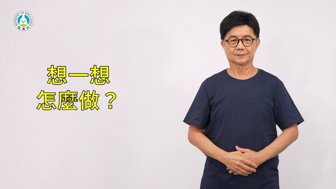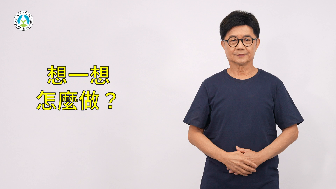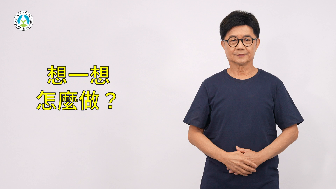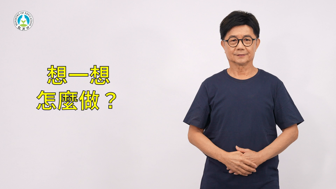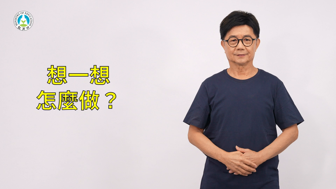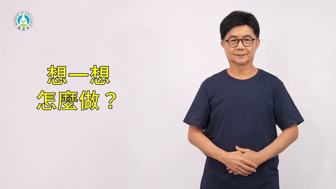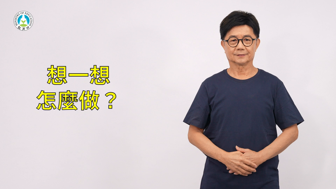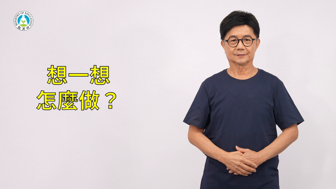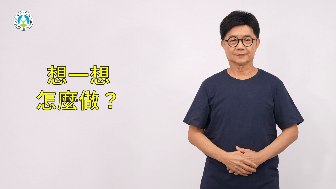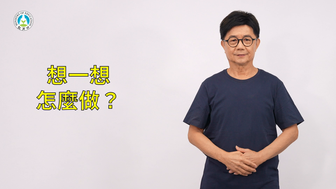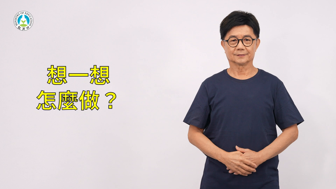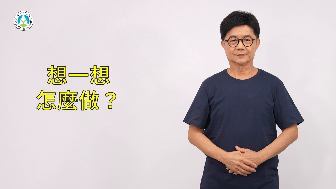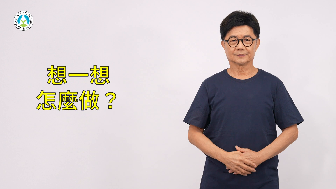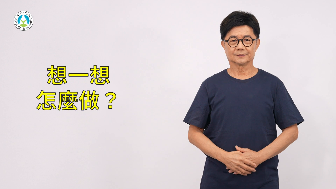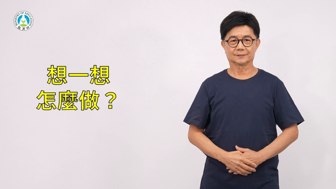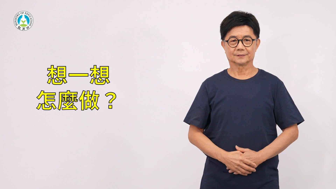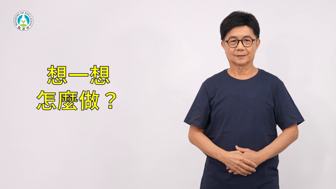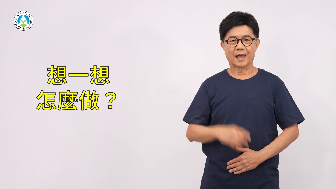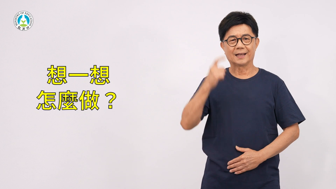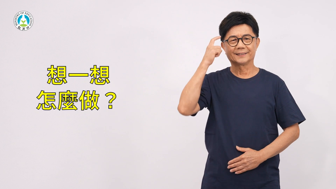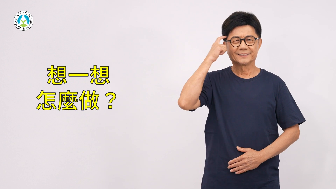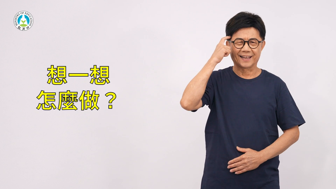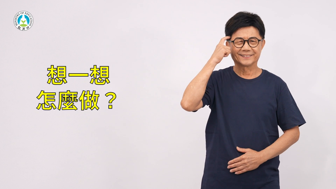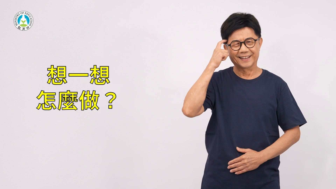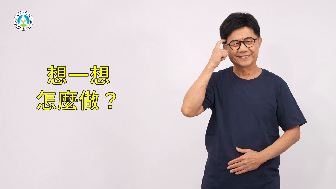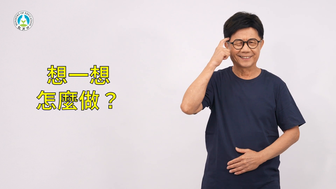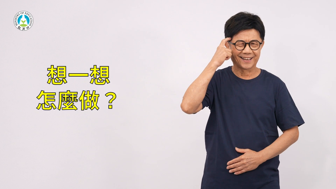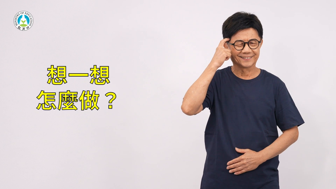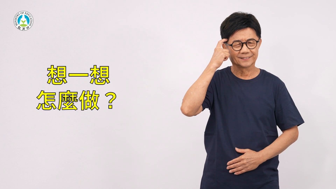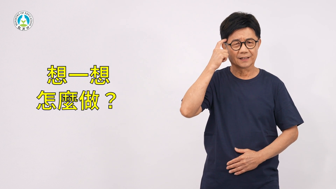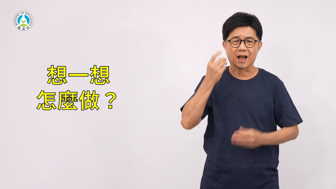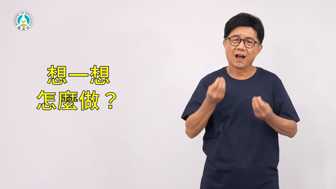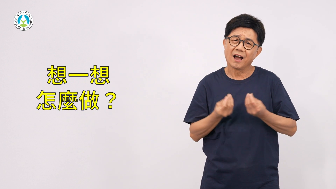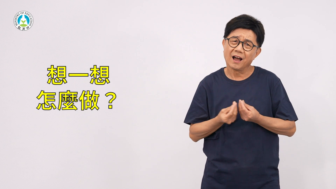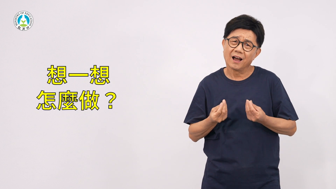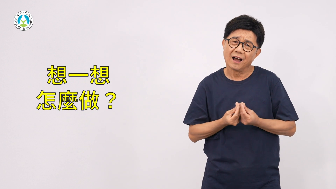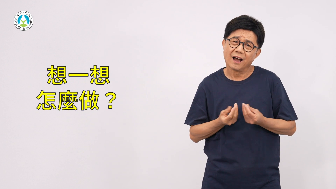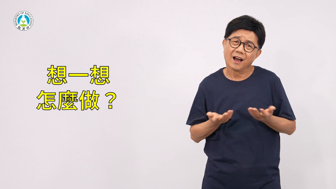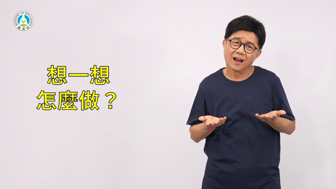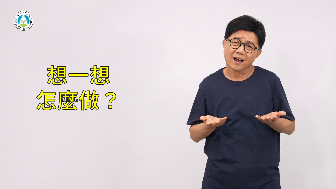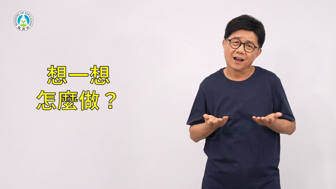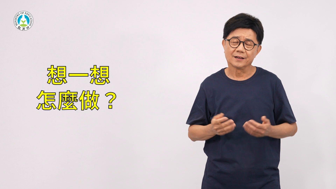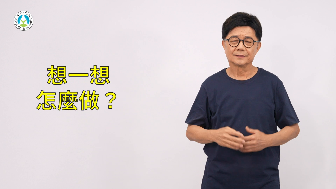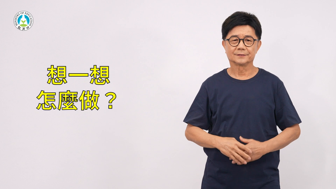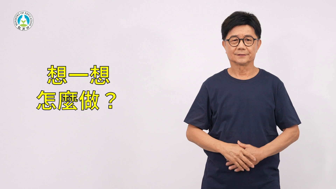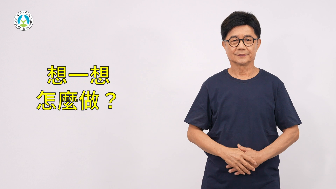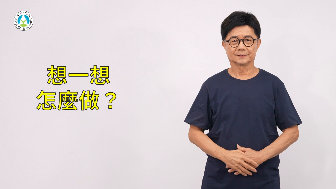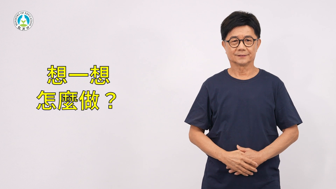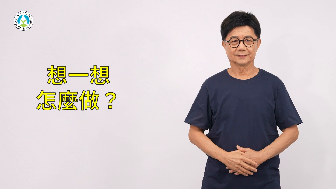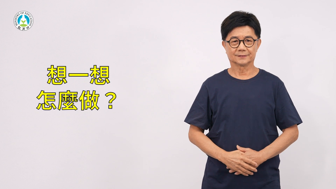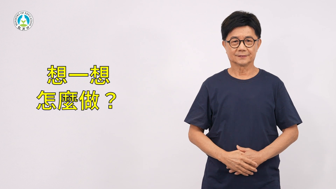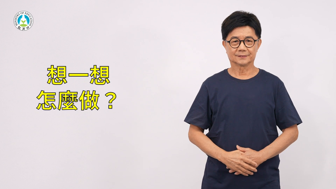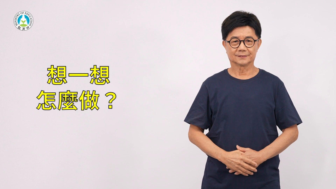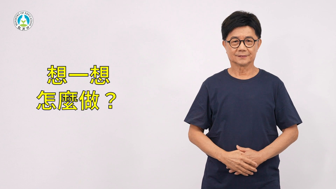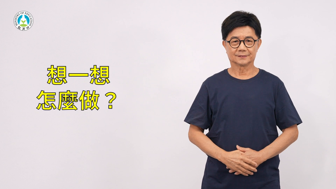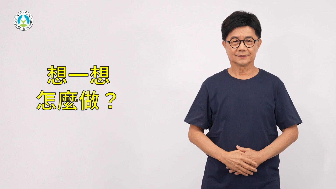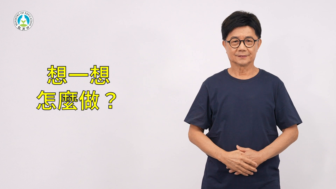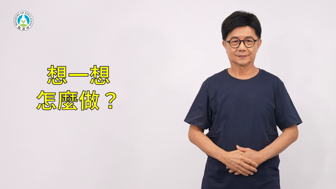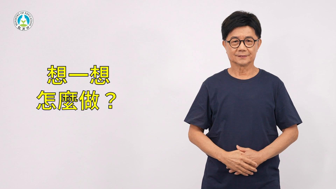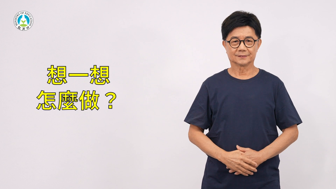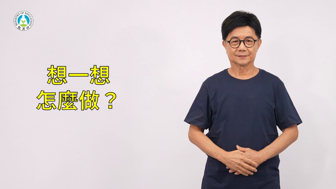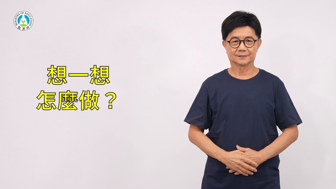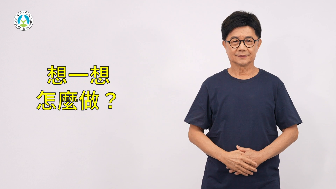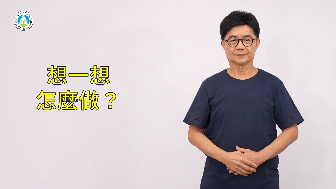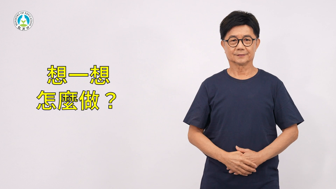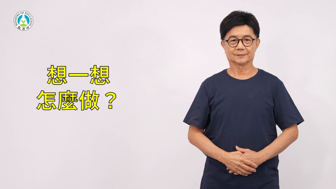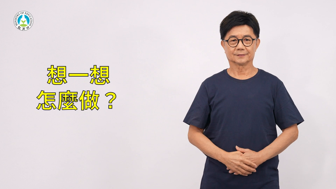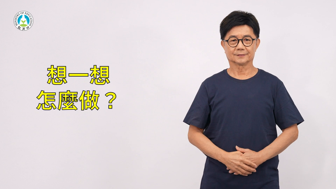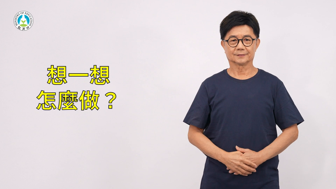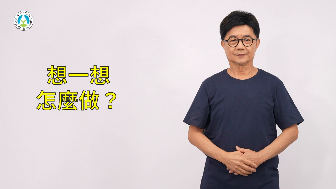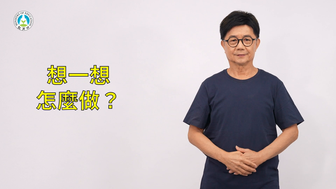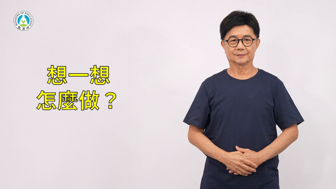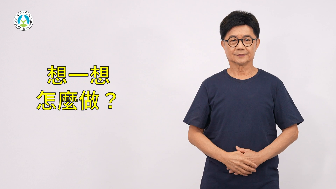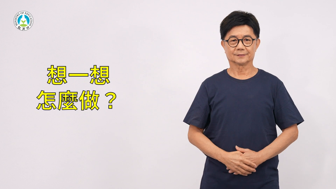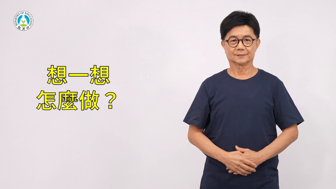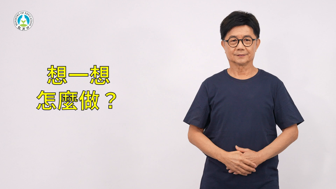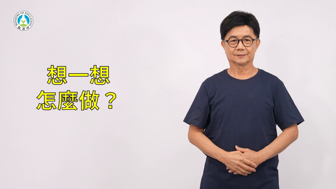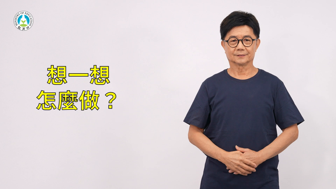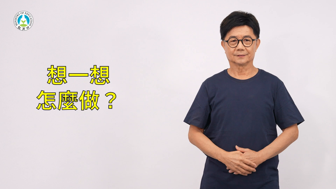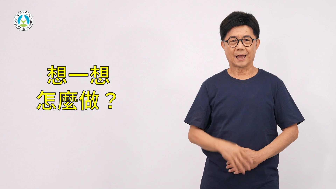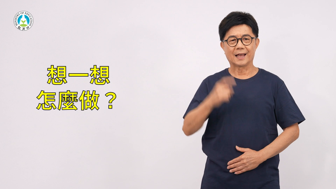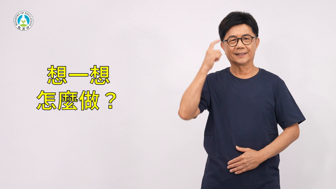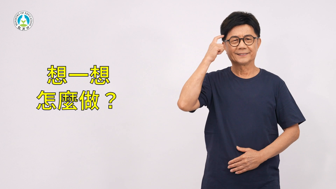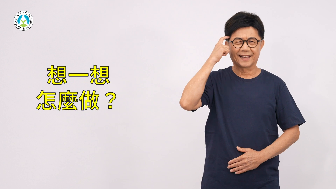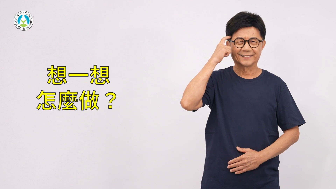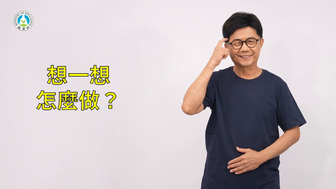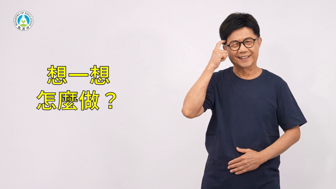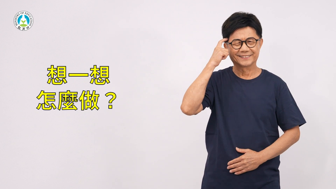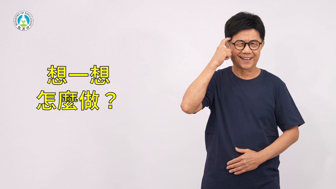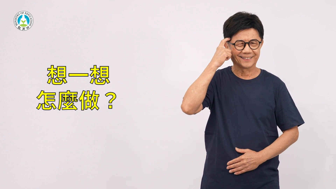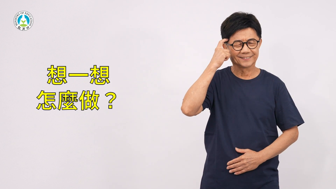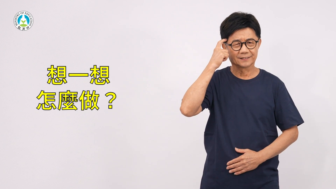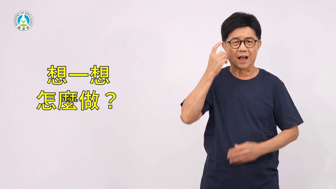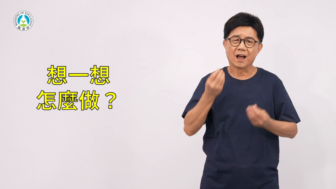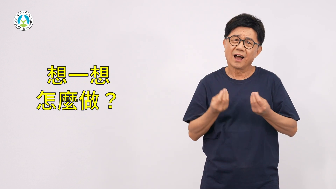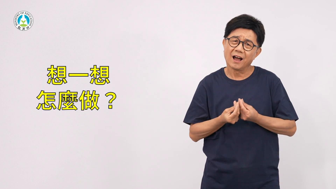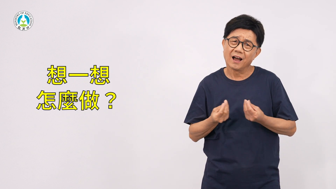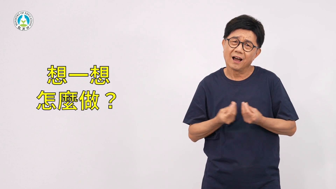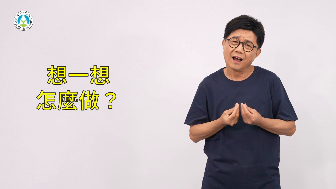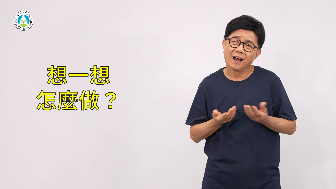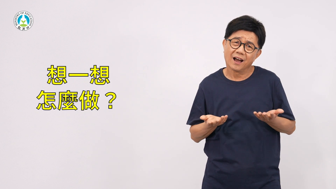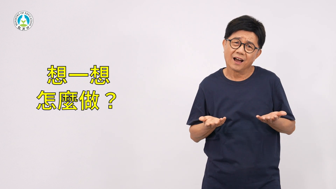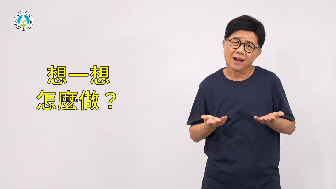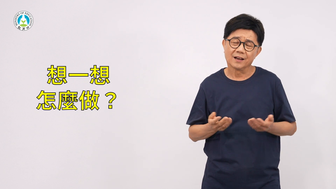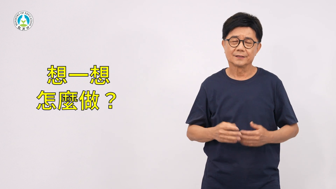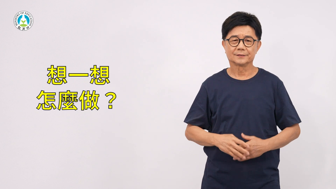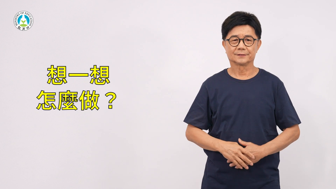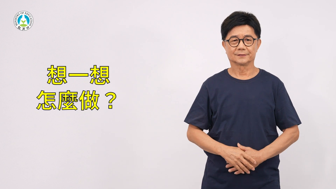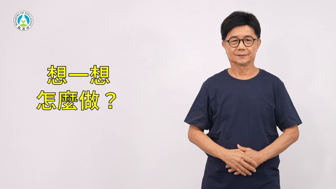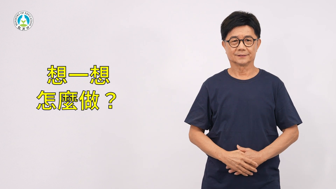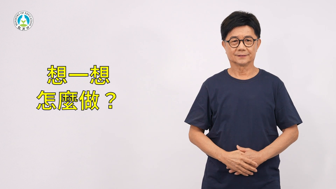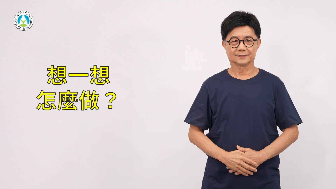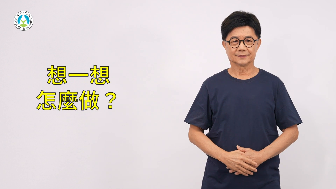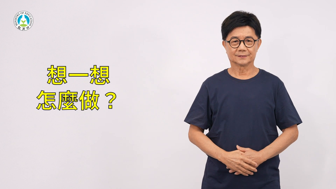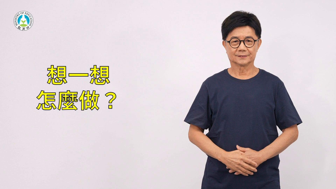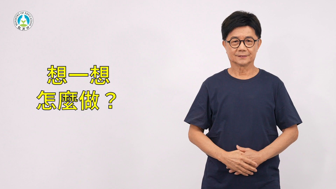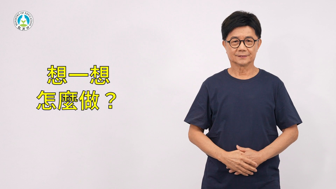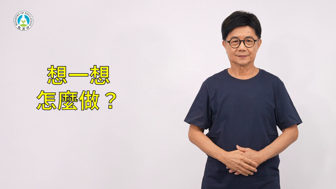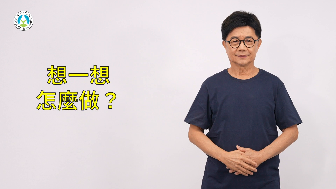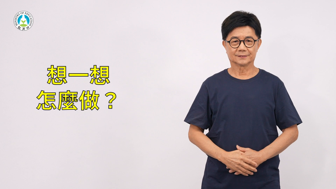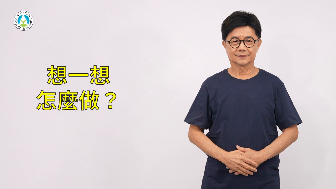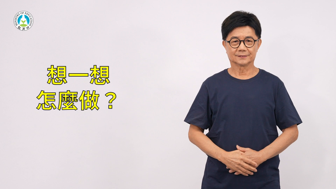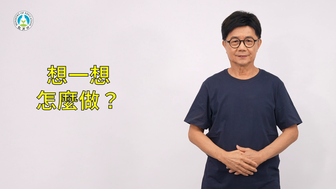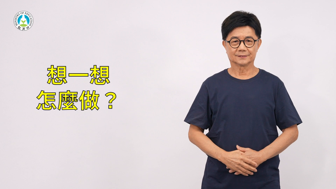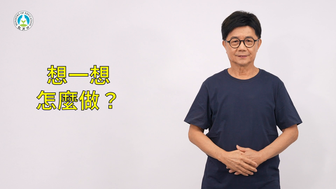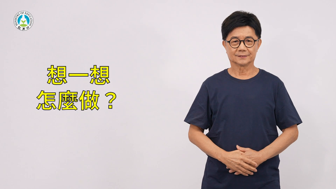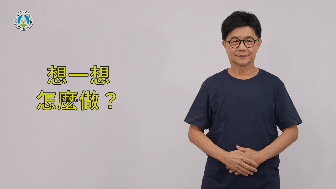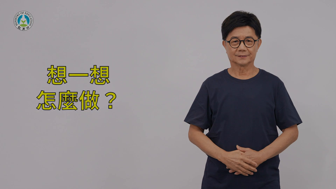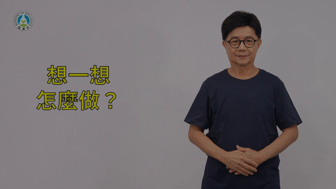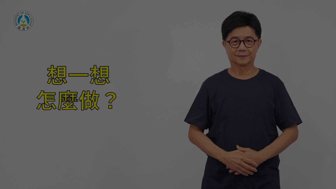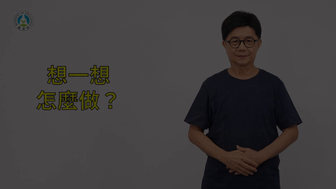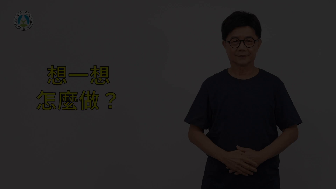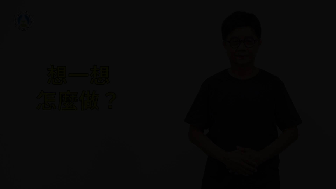想一想怎麼做？